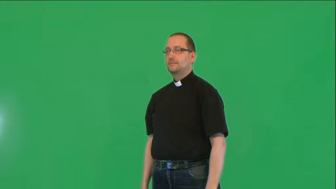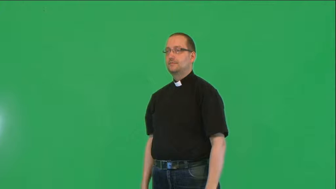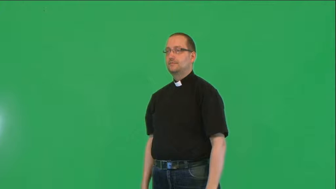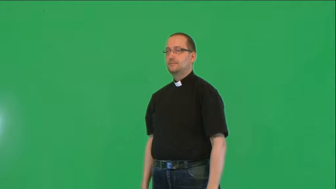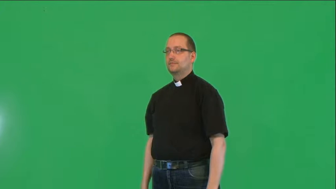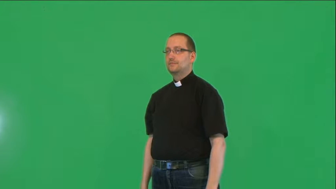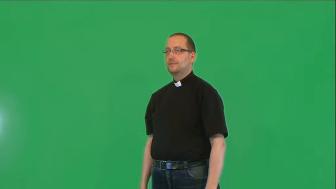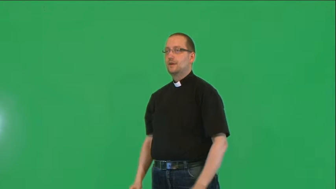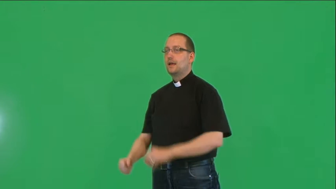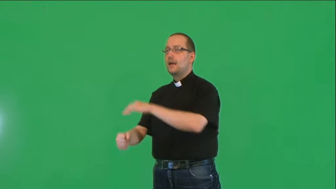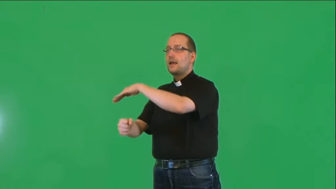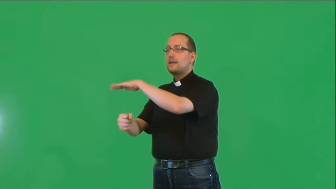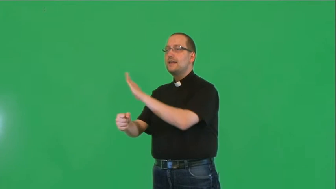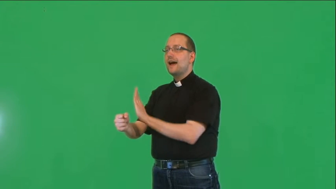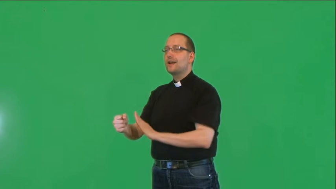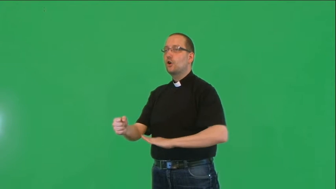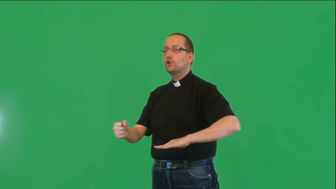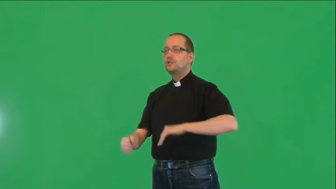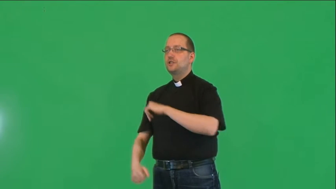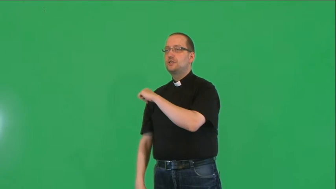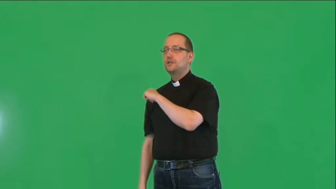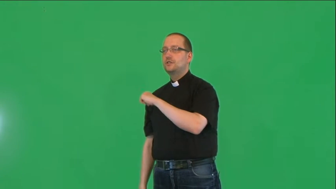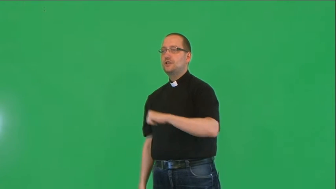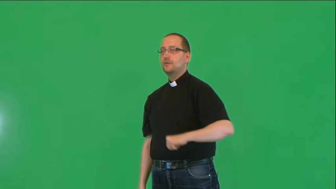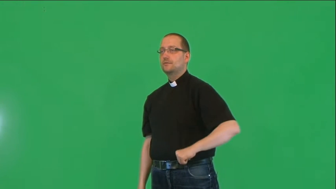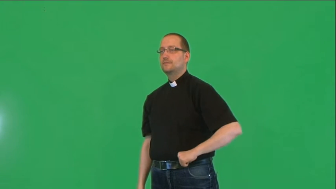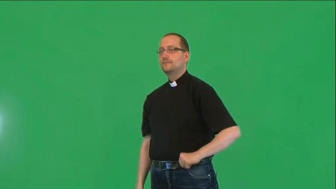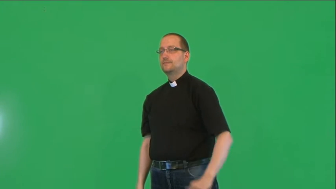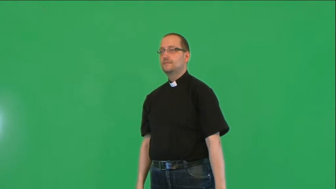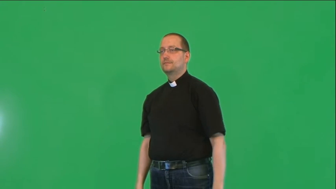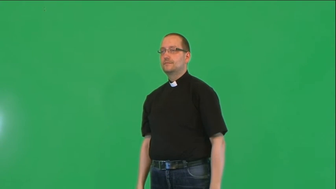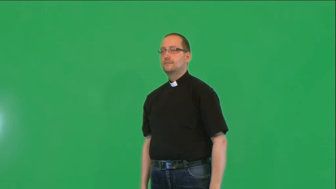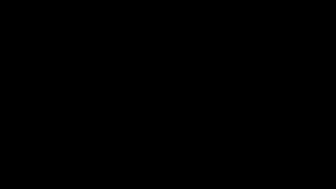narodzić się